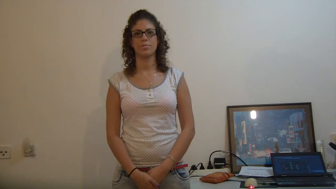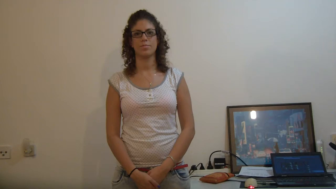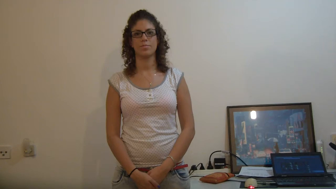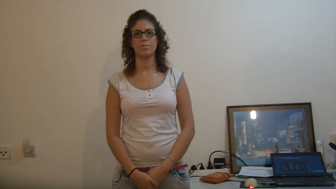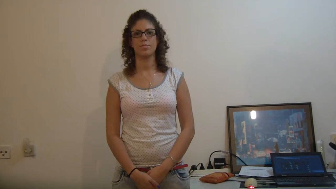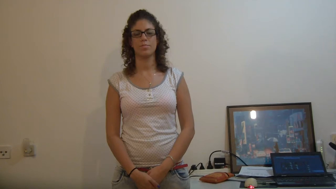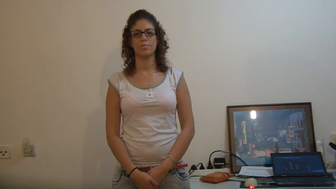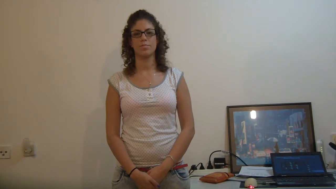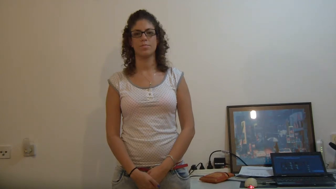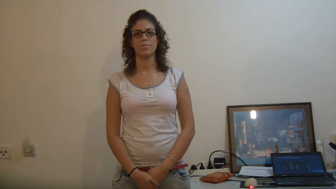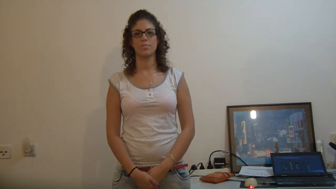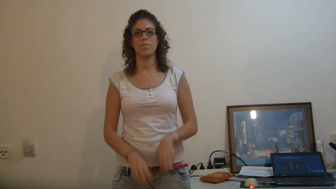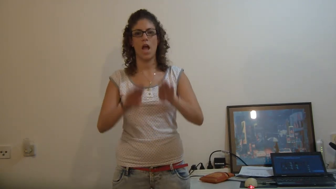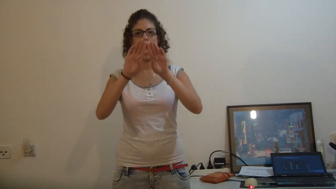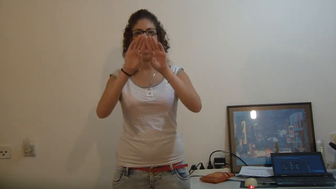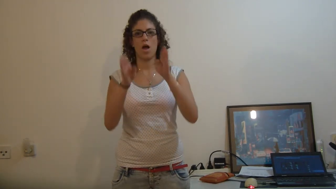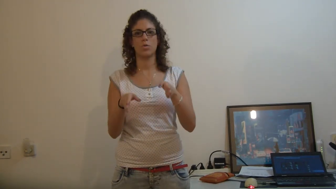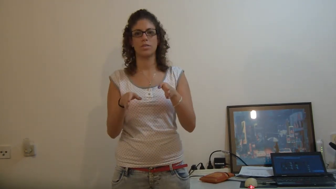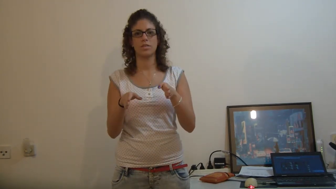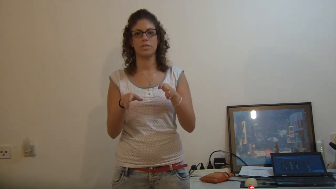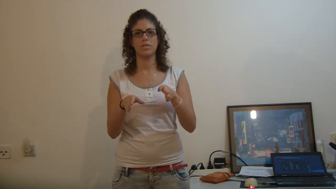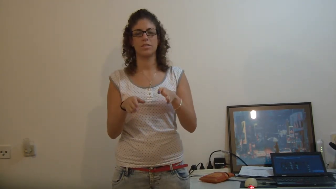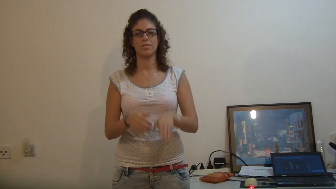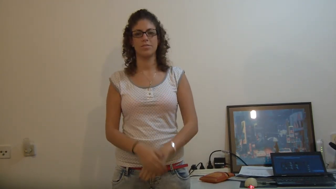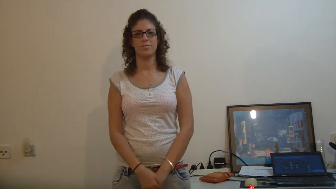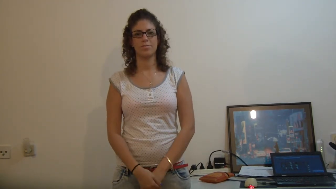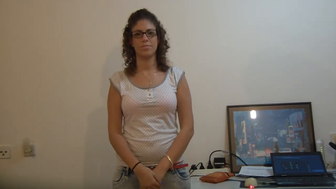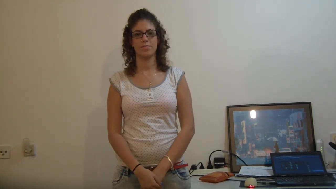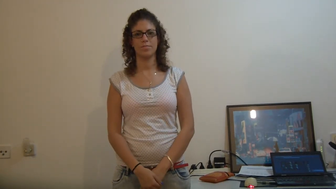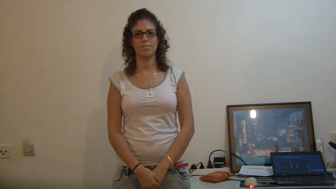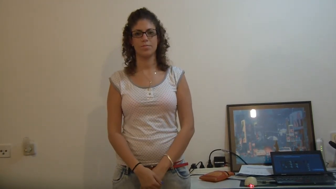בית